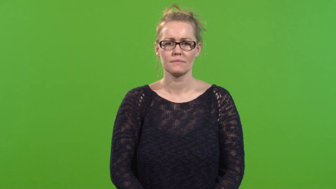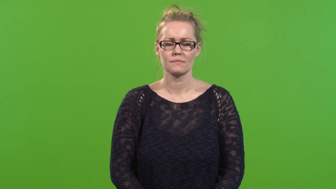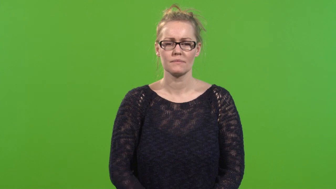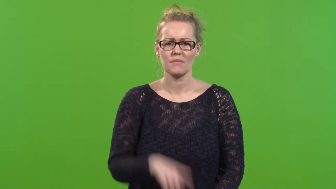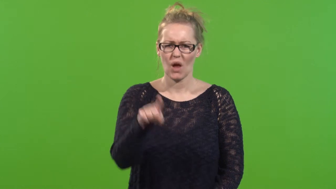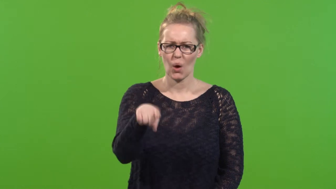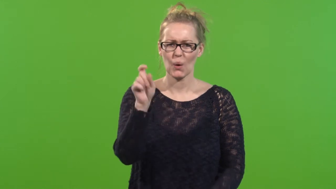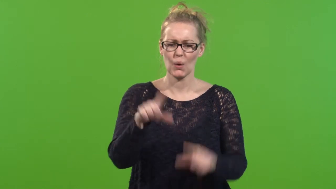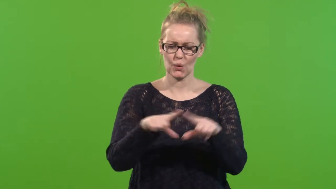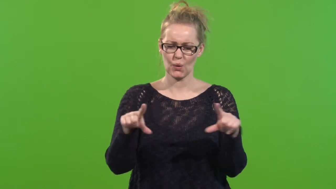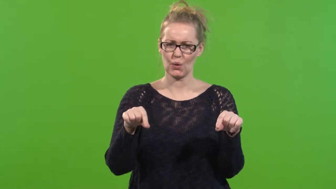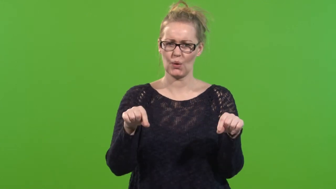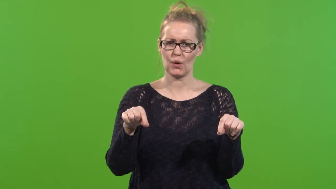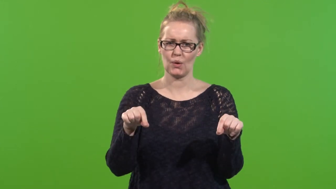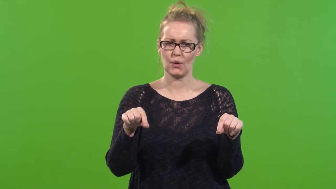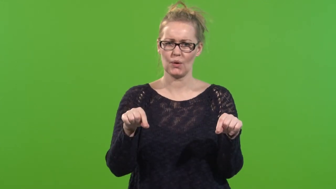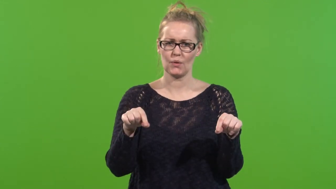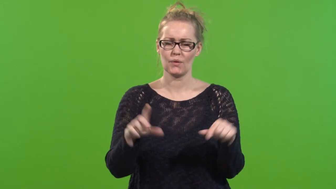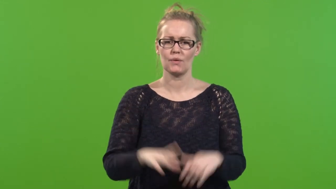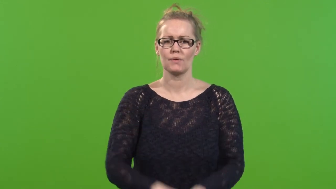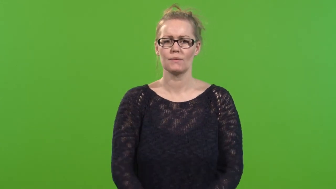Rukkun